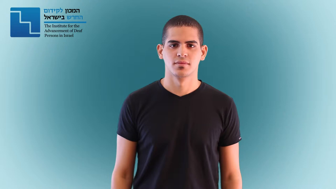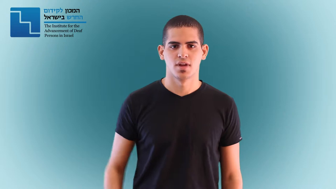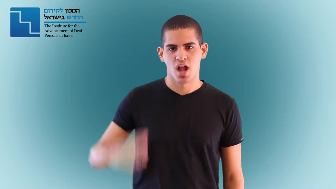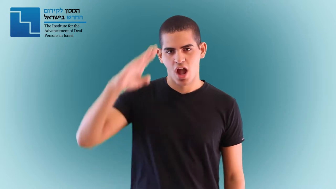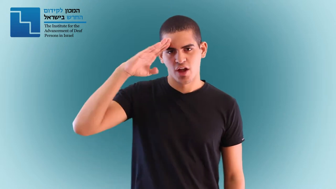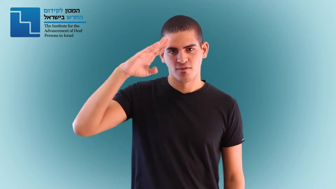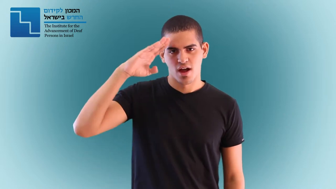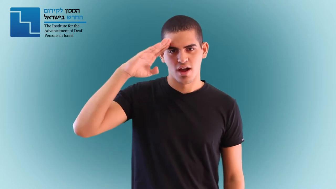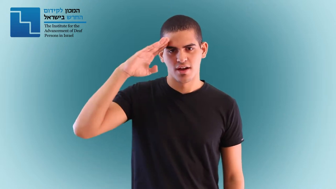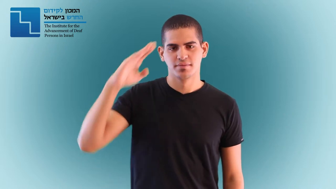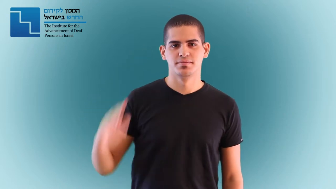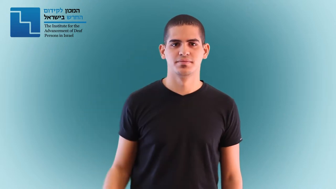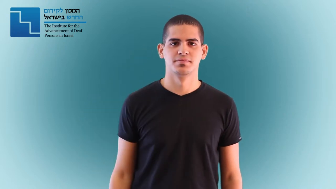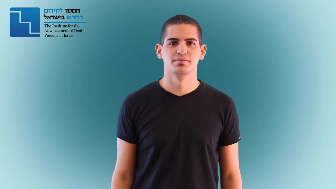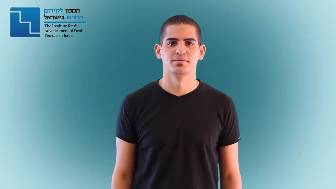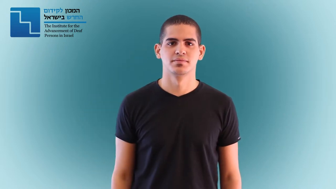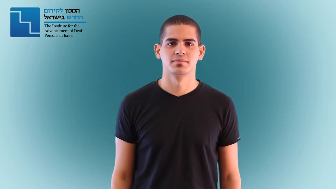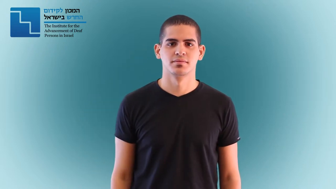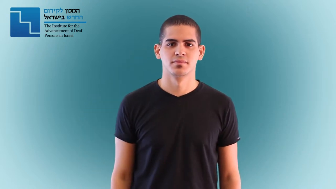חיפה